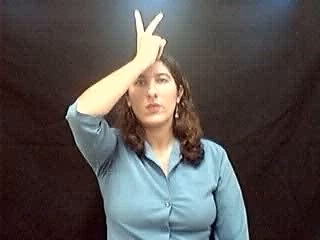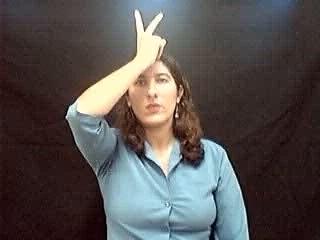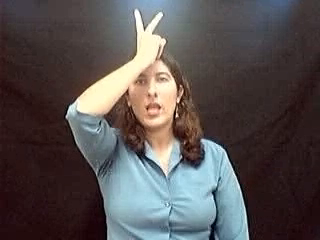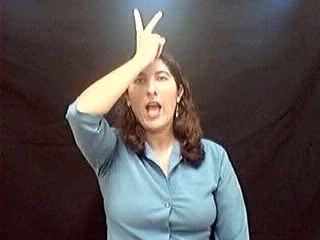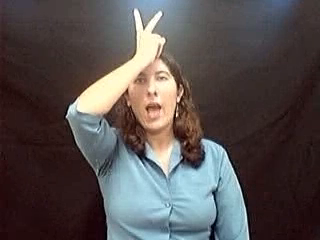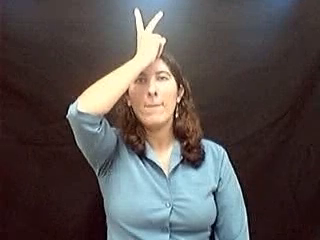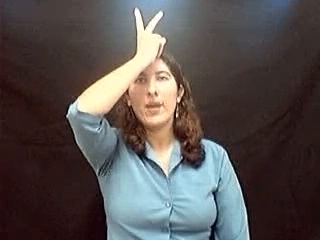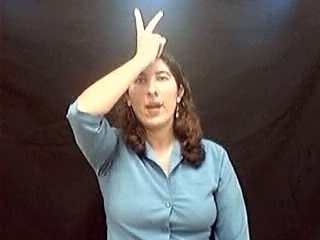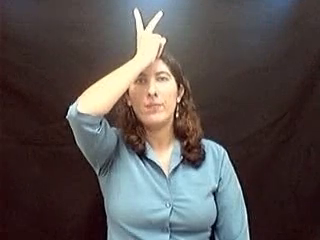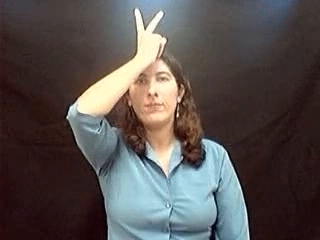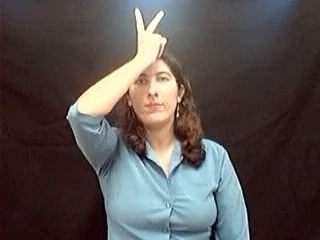cabra